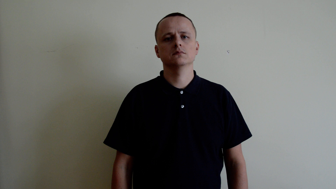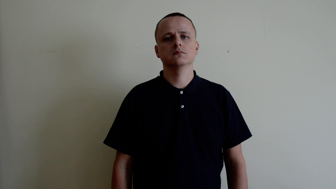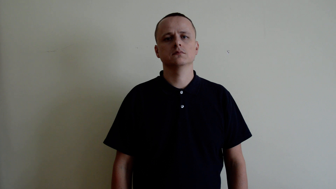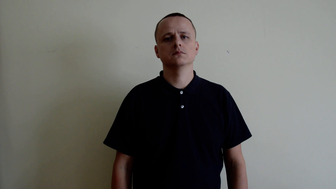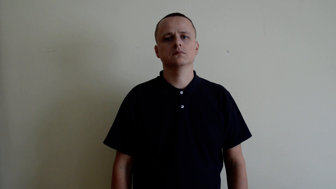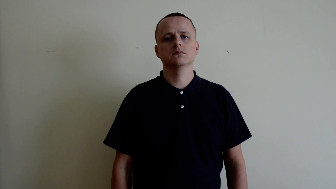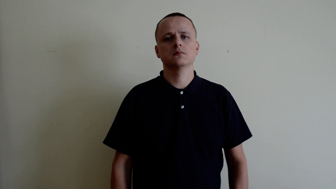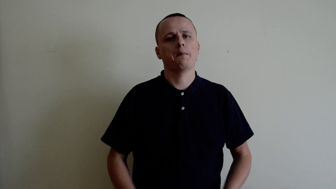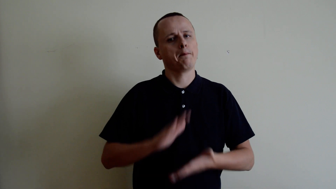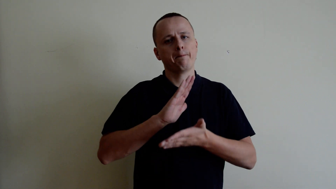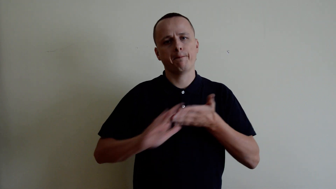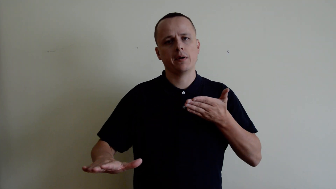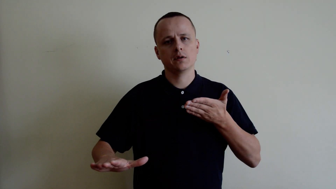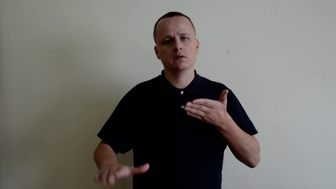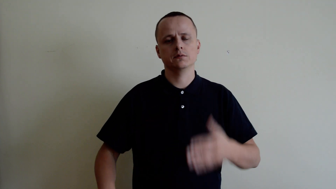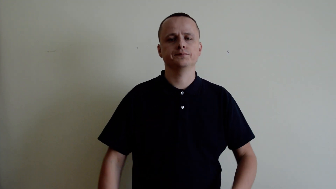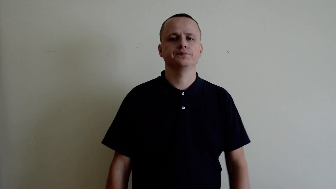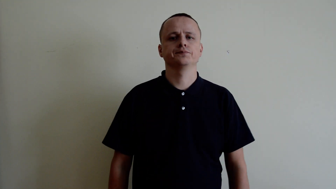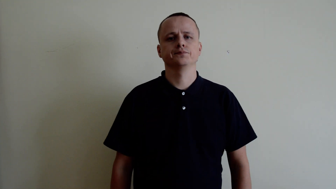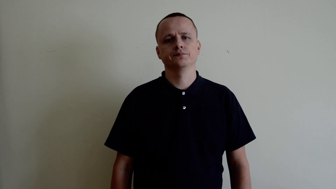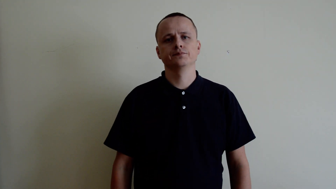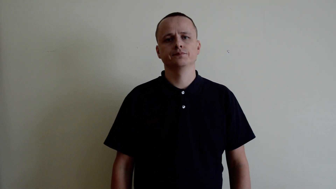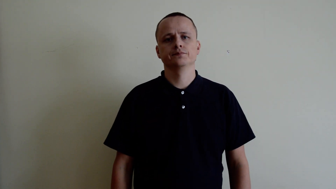BEZ